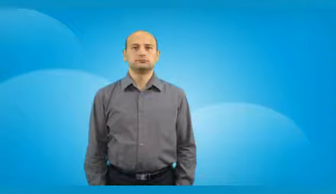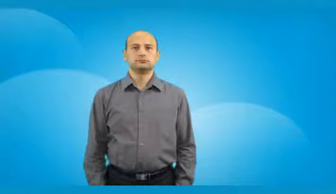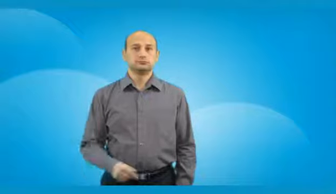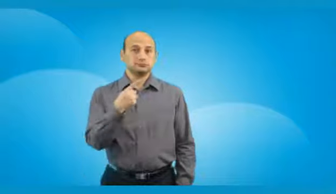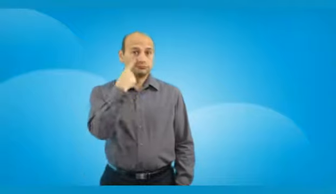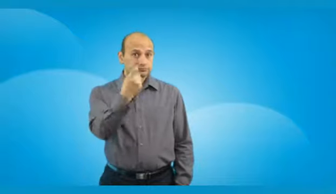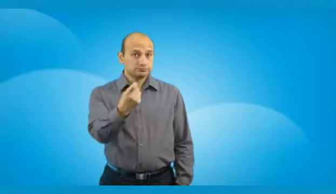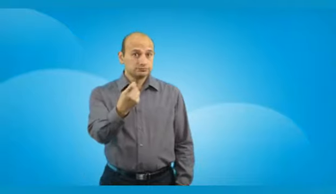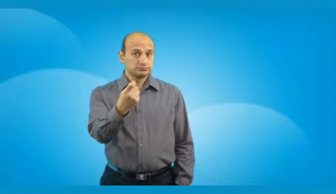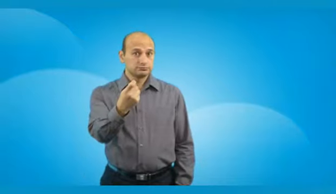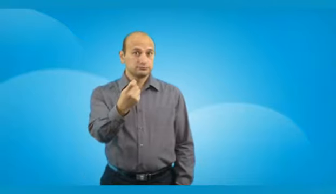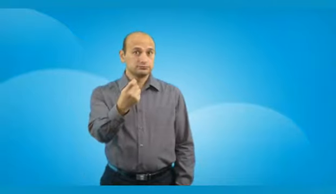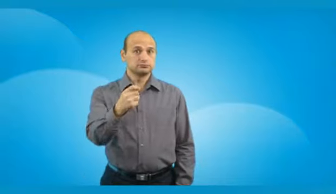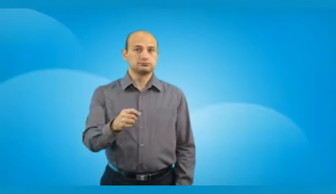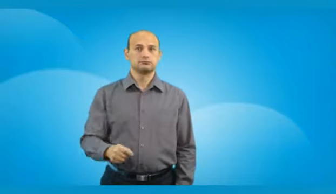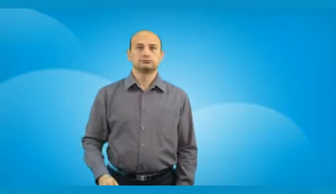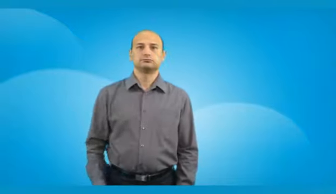Észrevesz